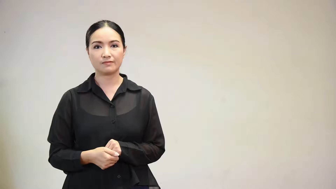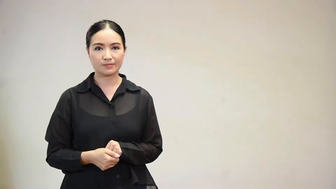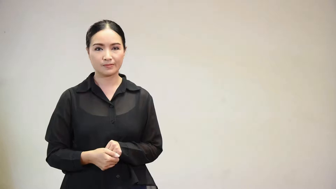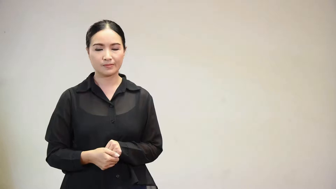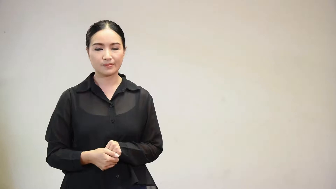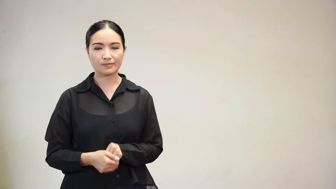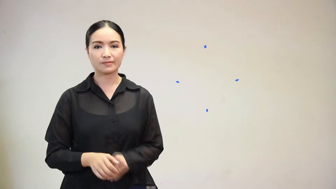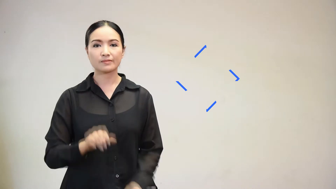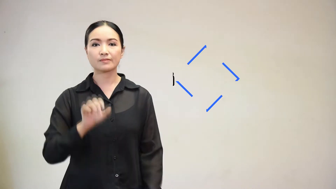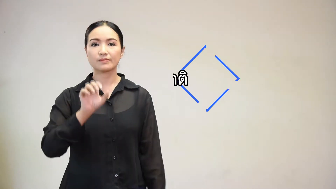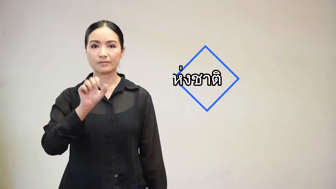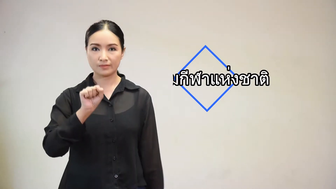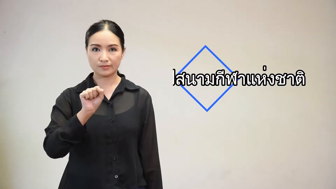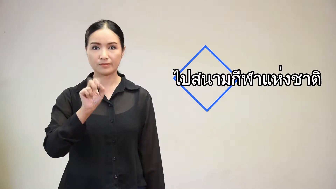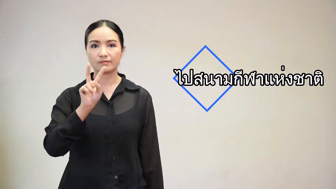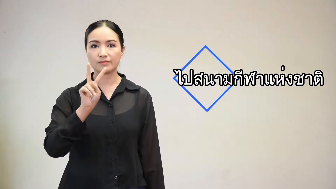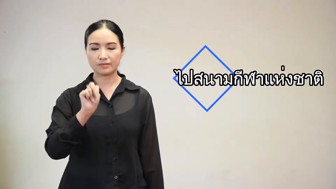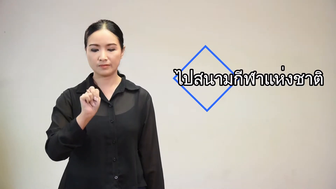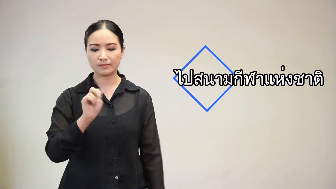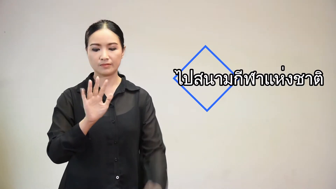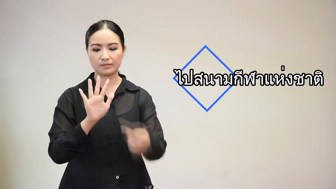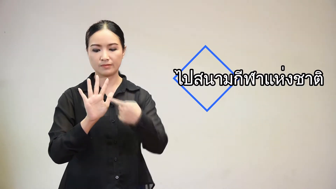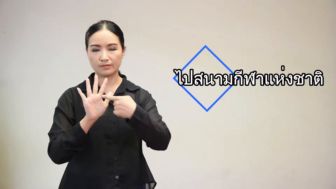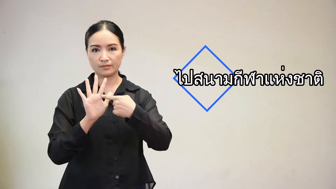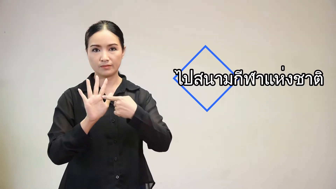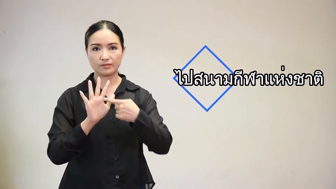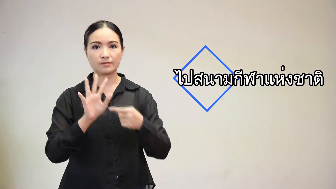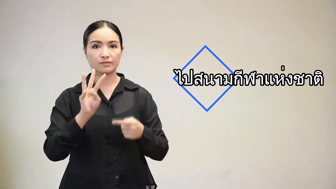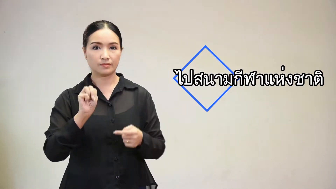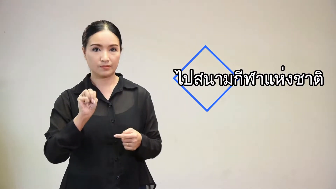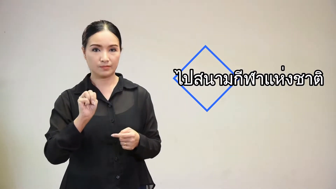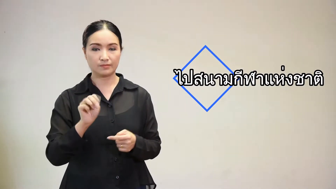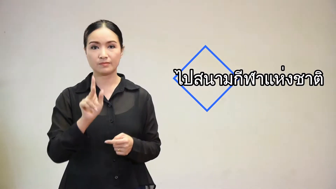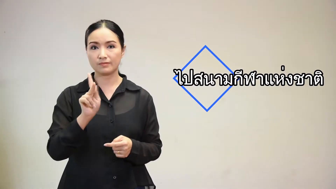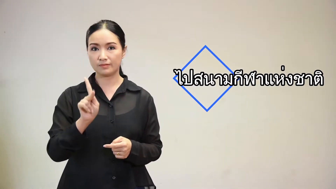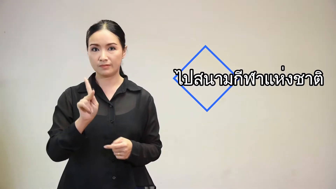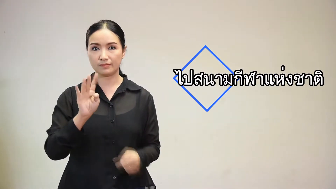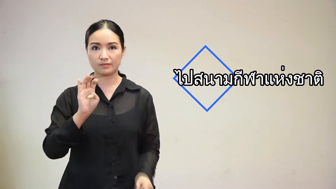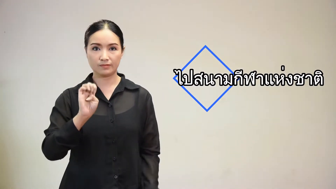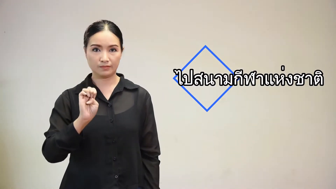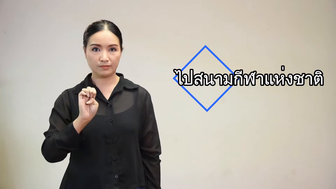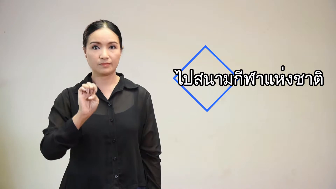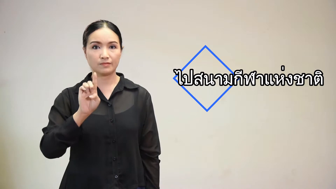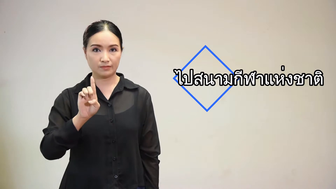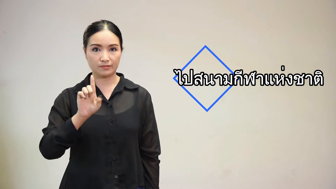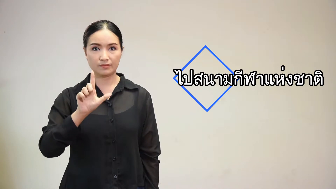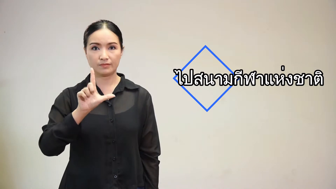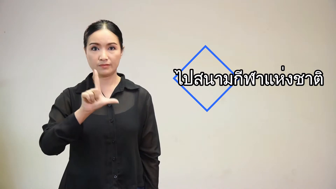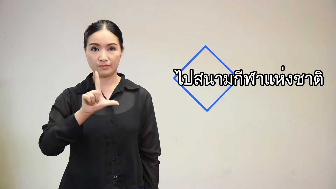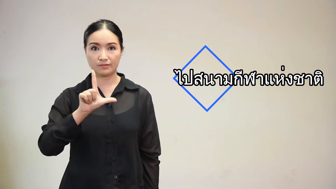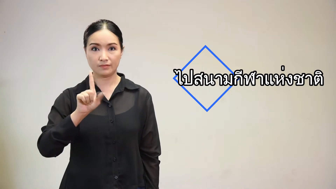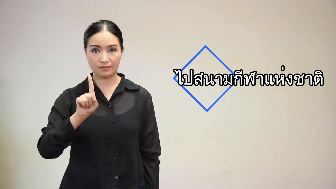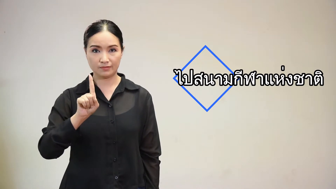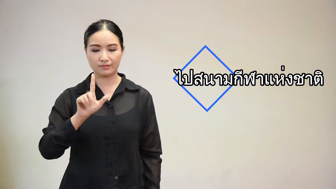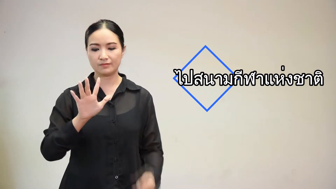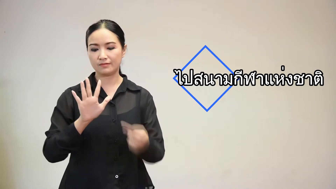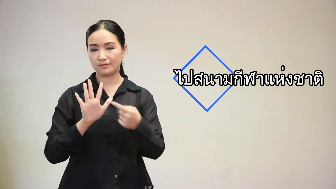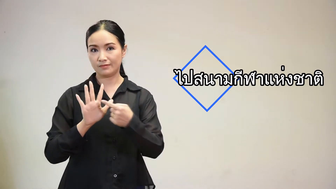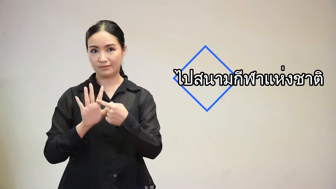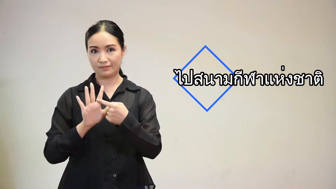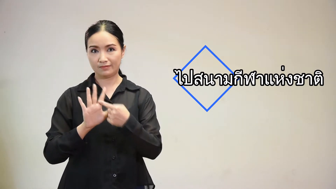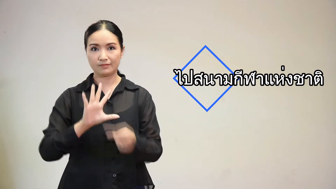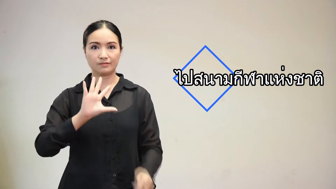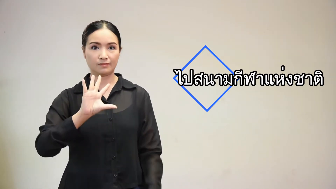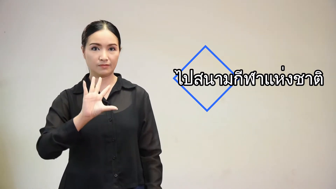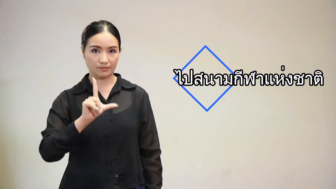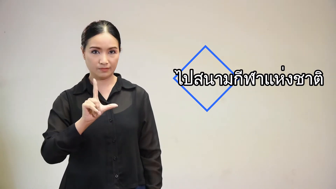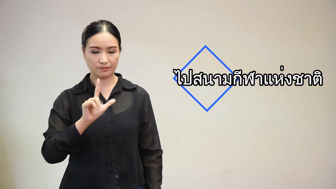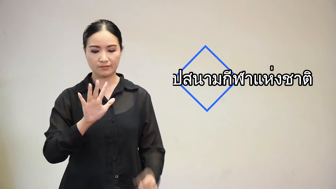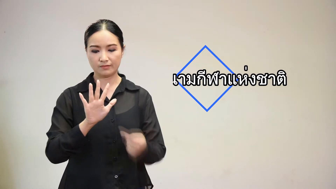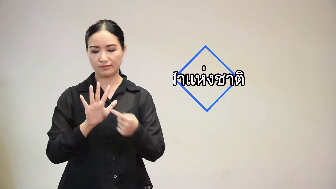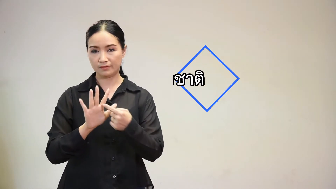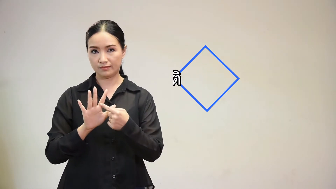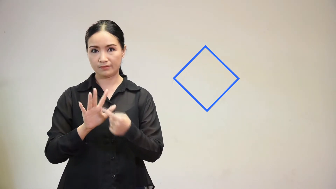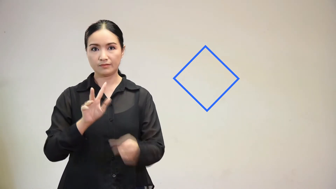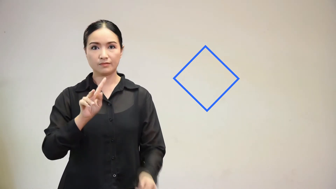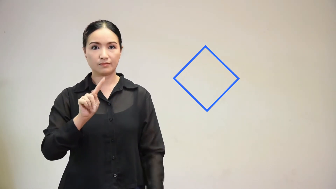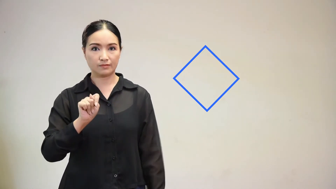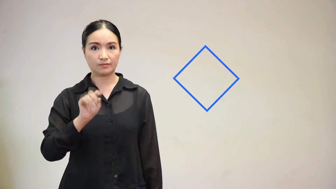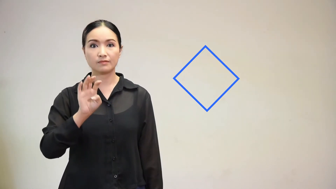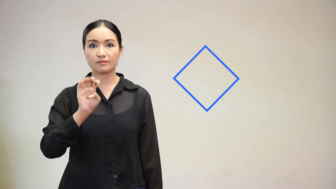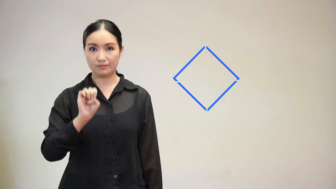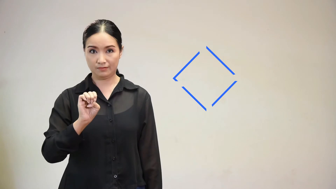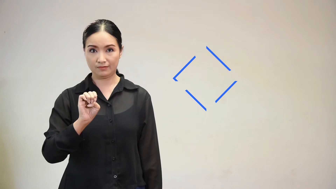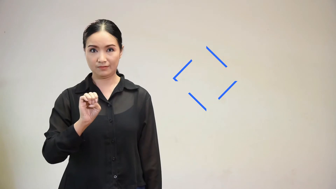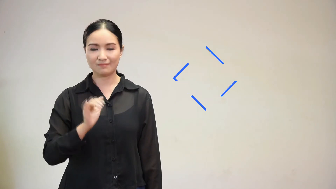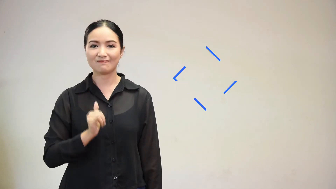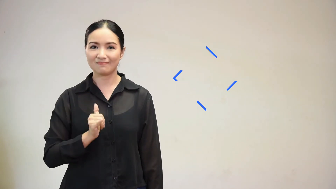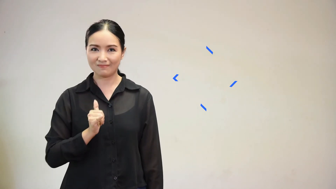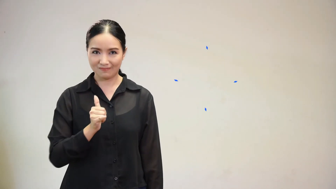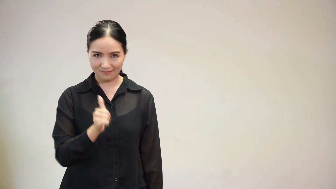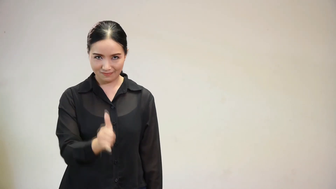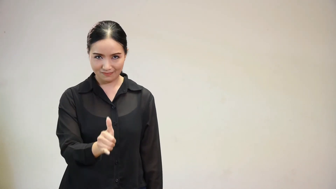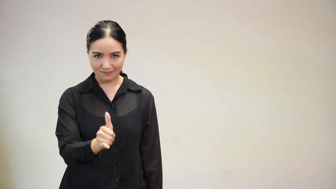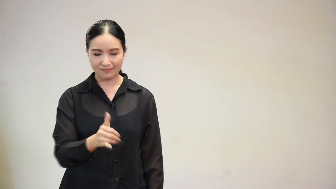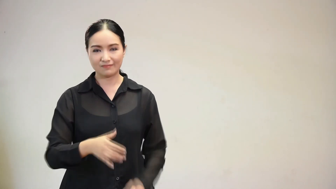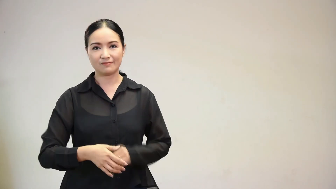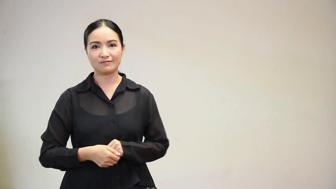ไปสนามกีฬาแห่งชาติ